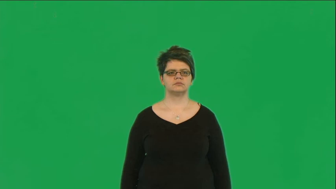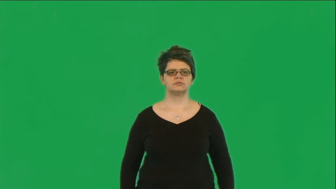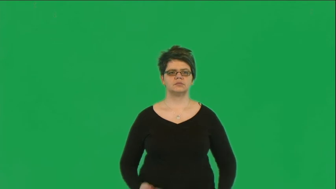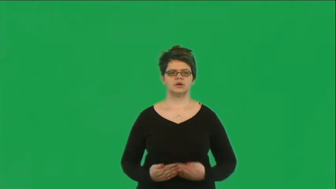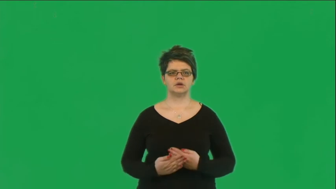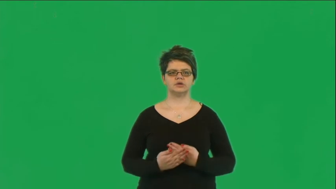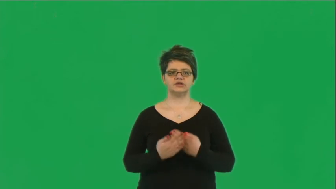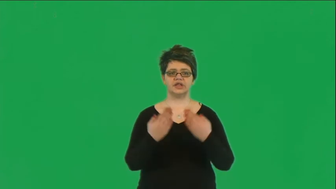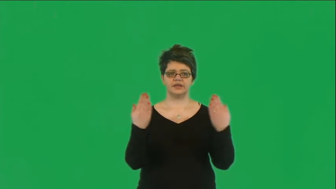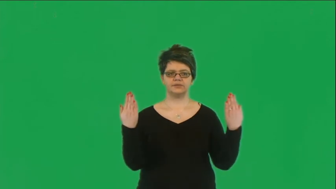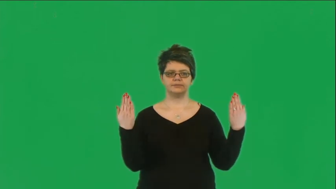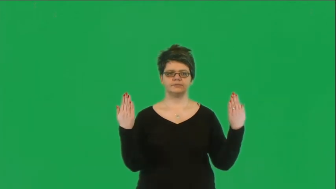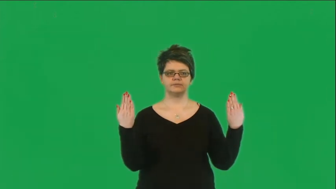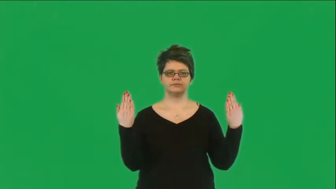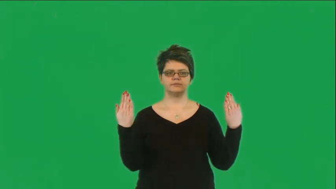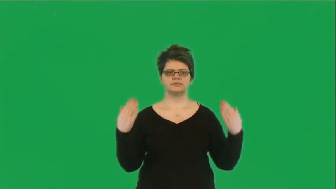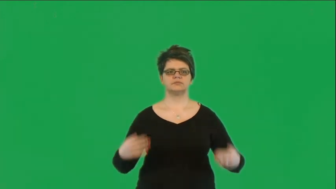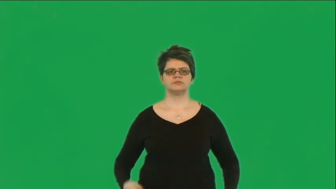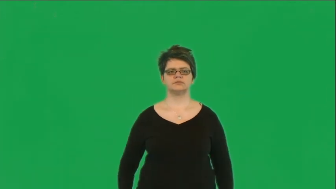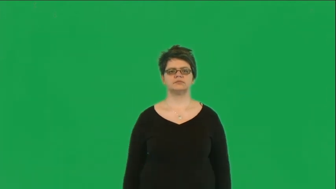dzień